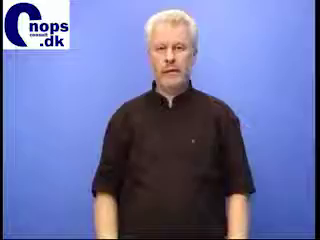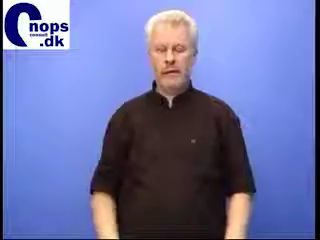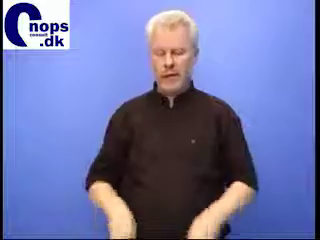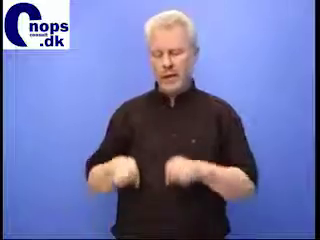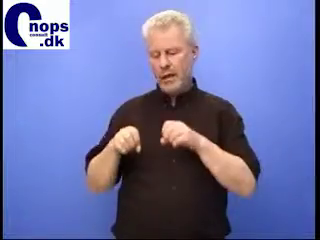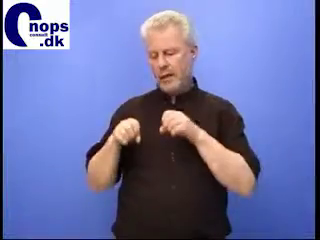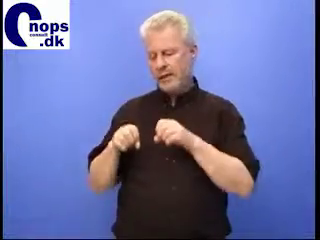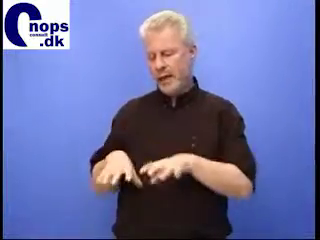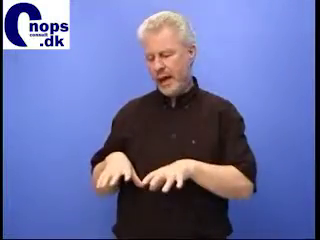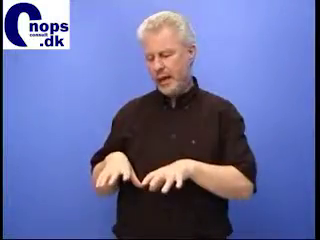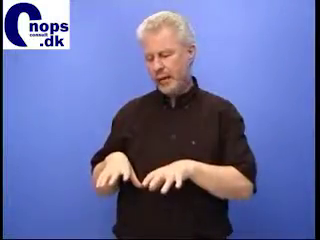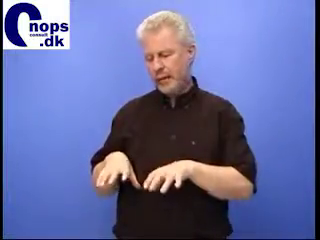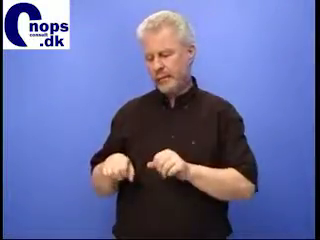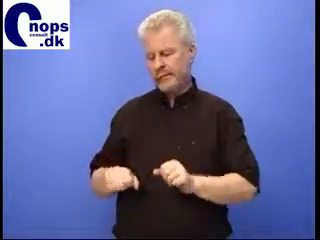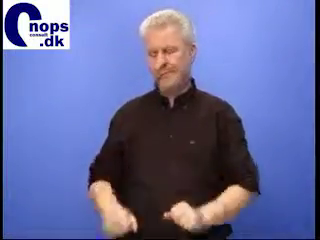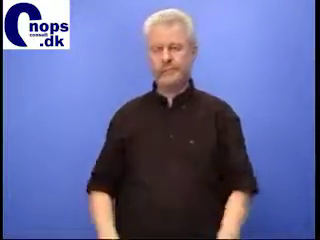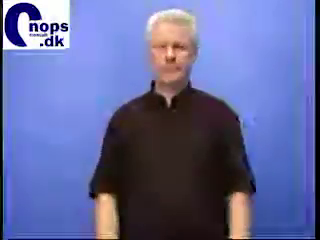tabe